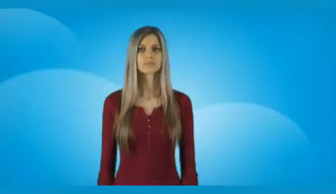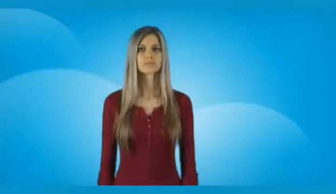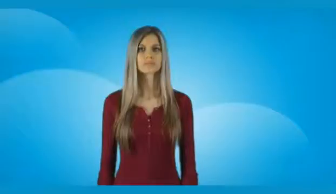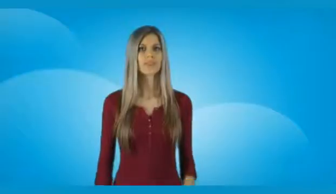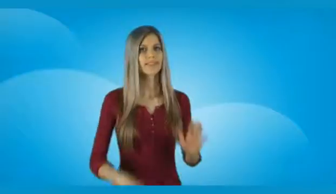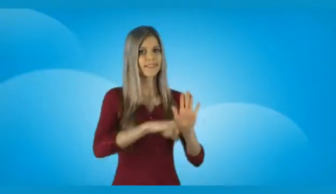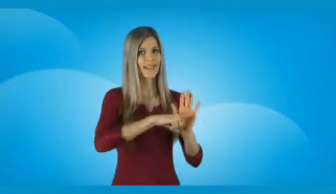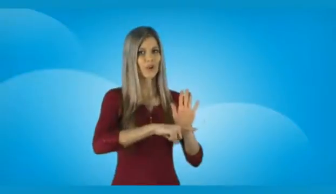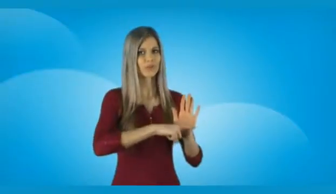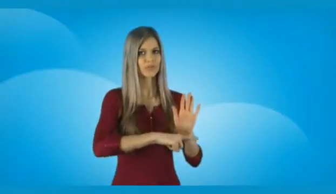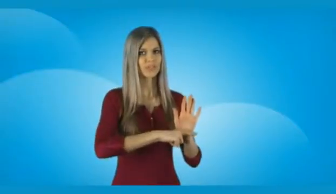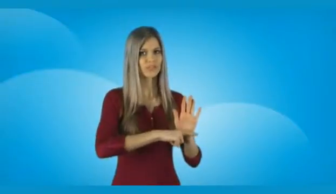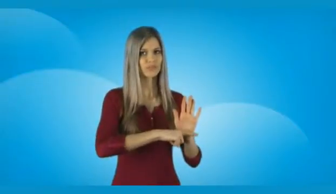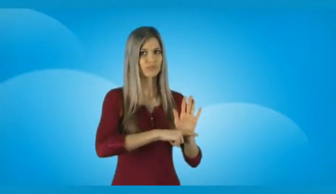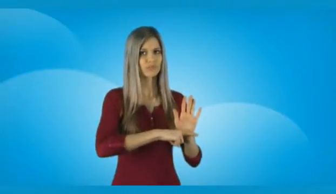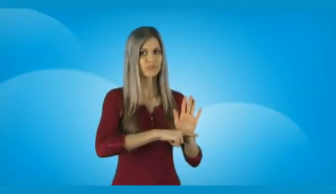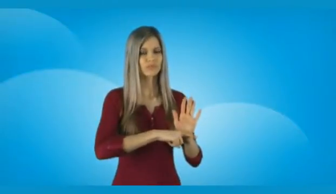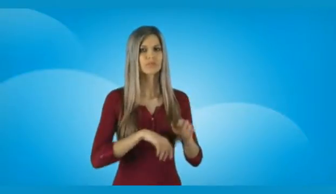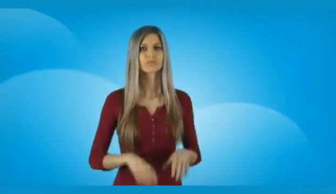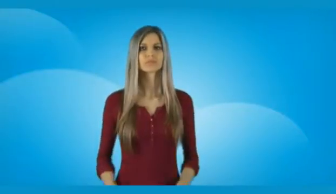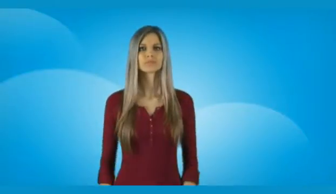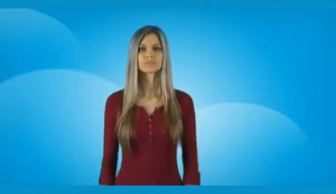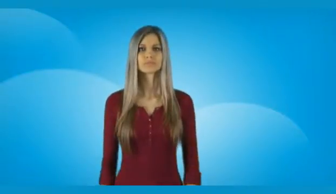Negatív